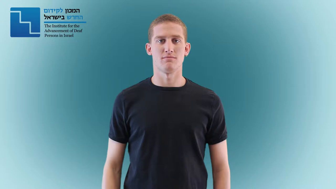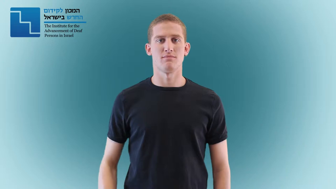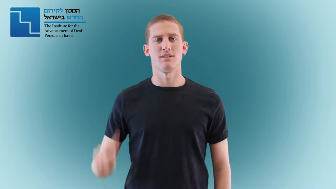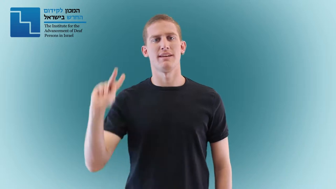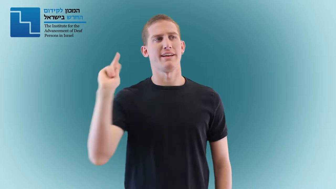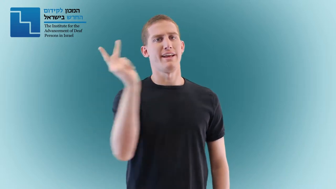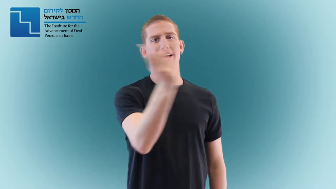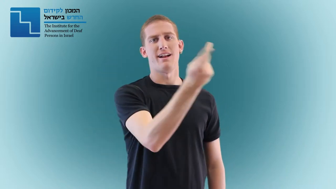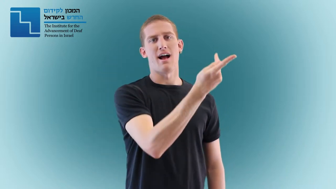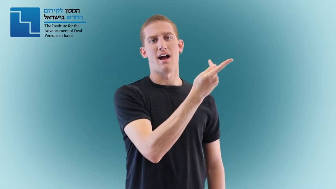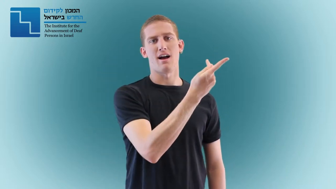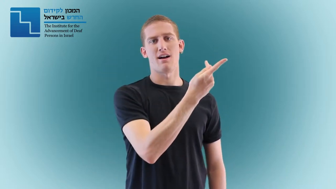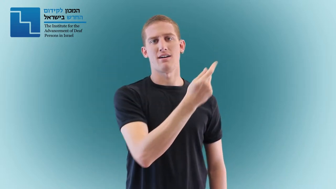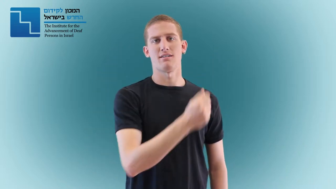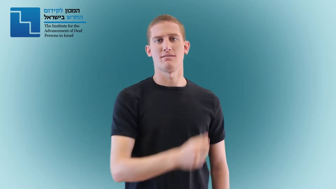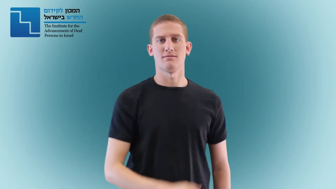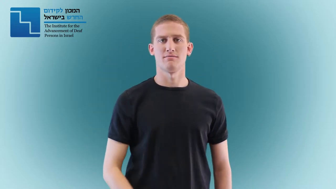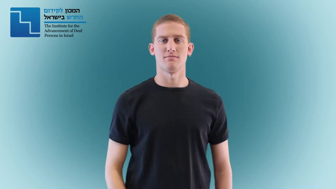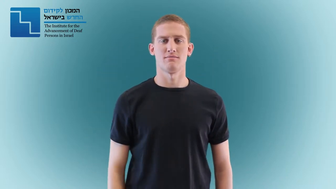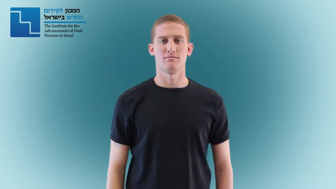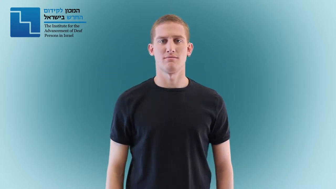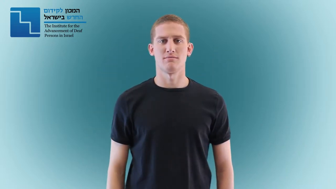קהילה